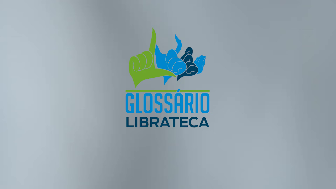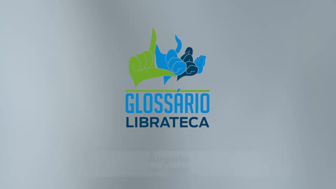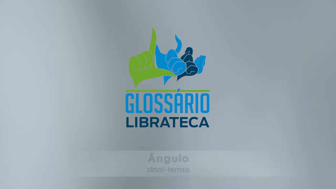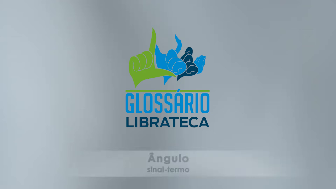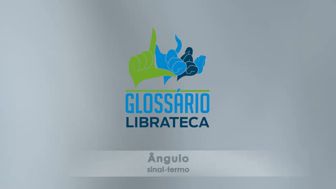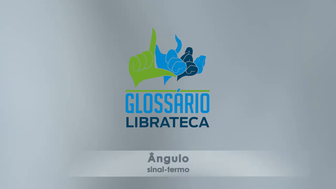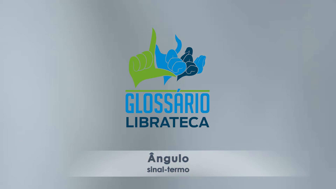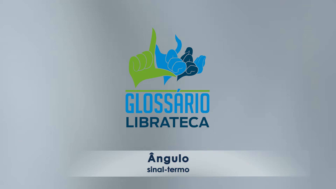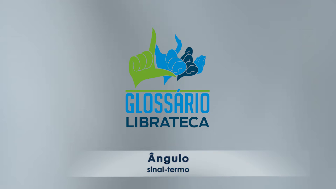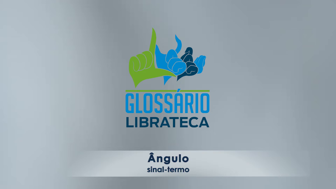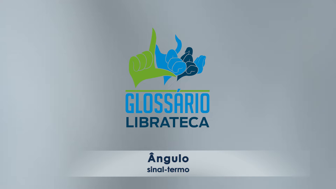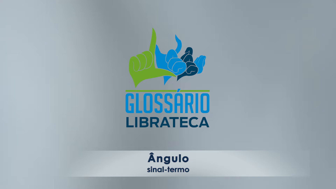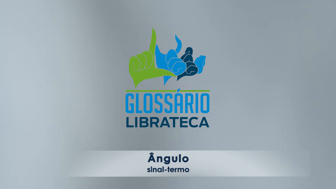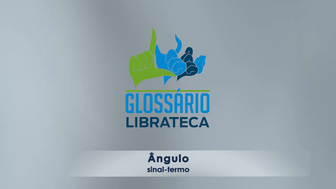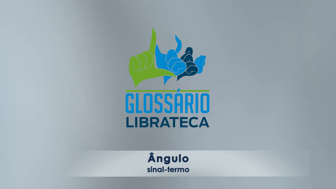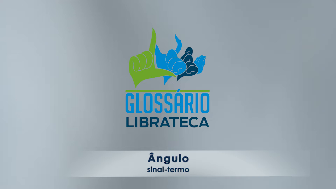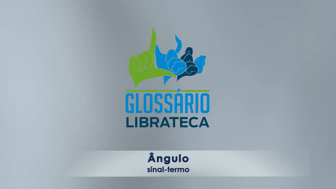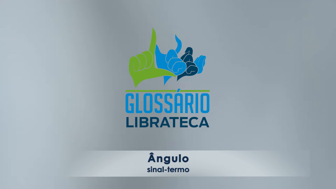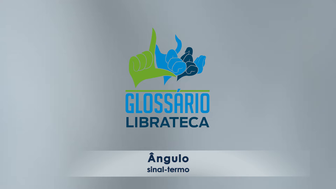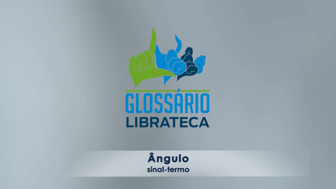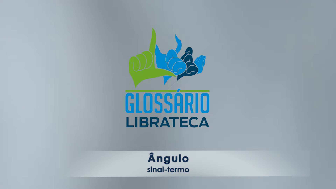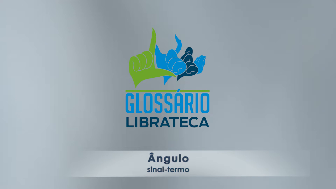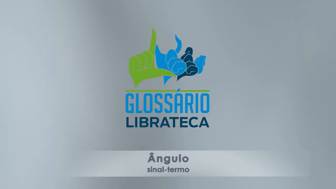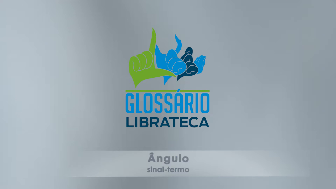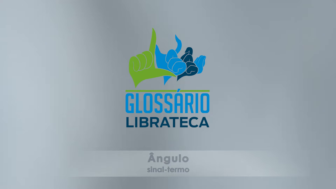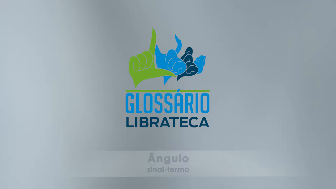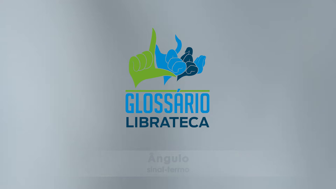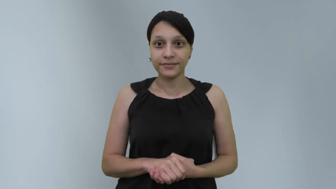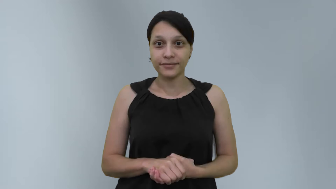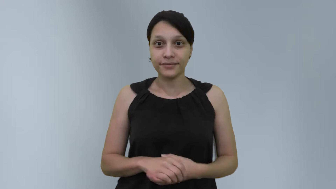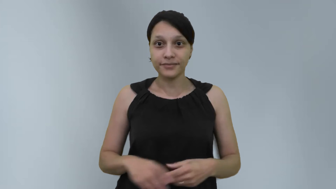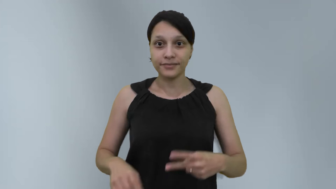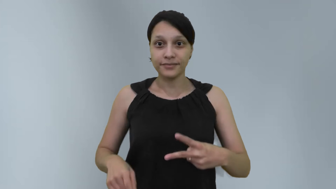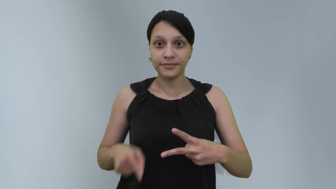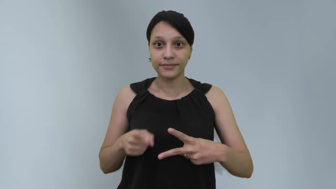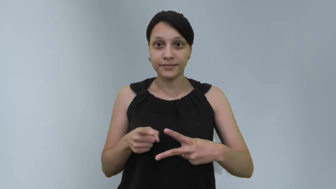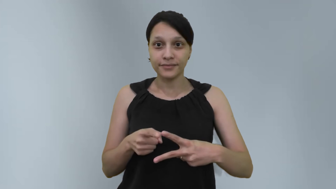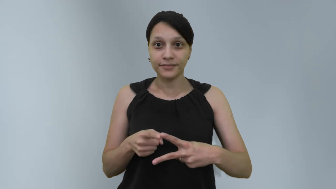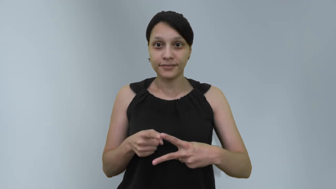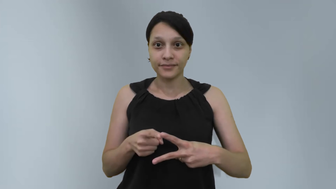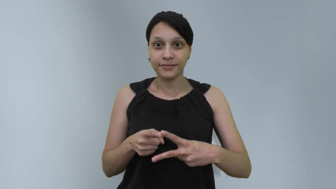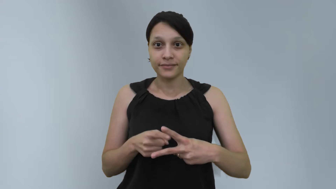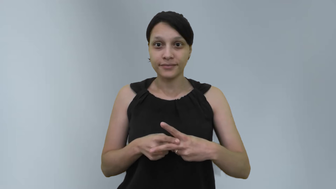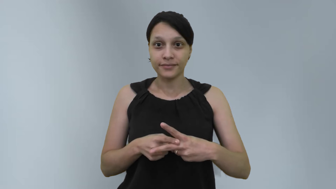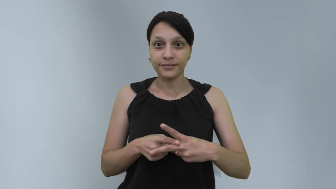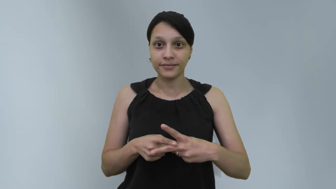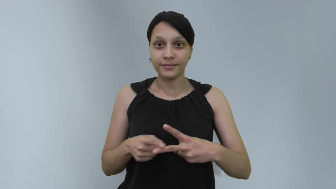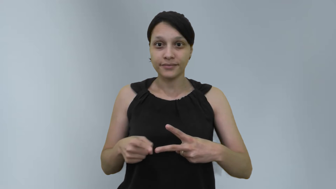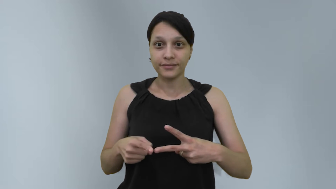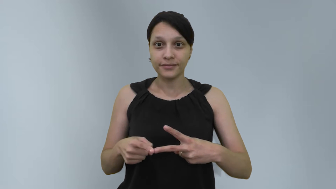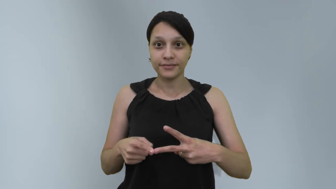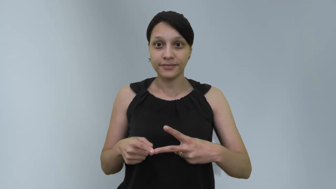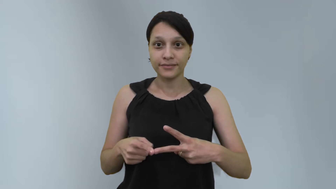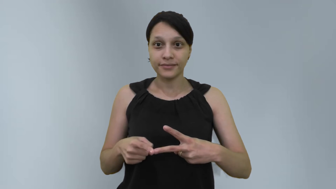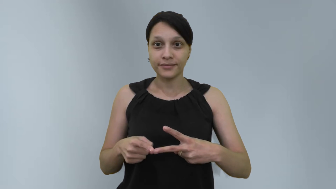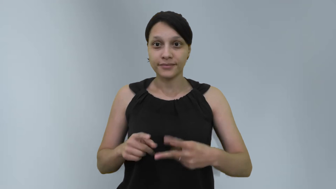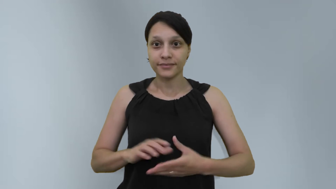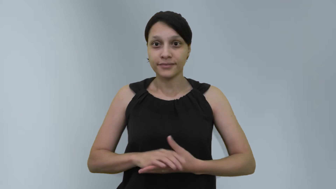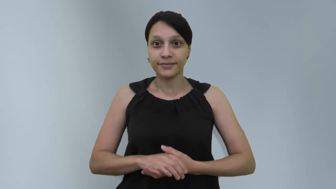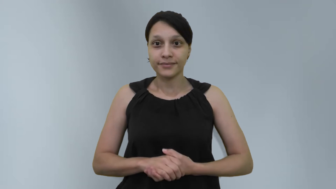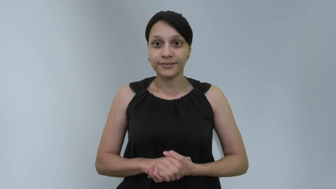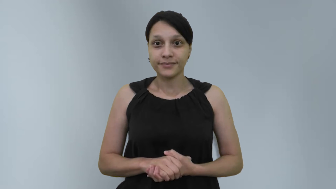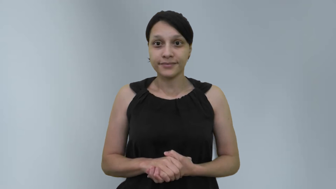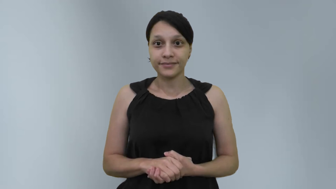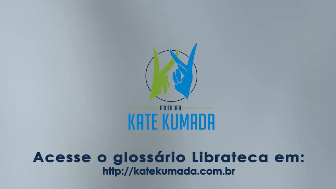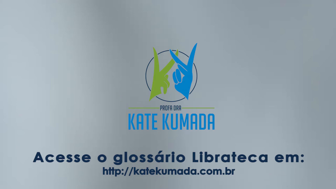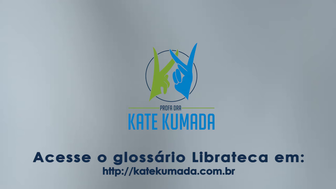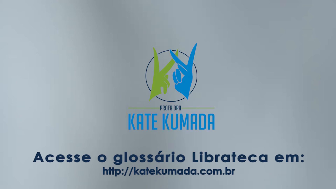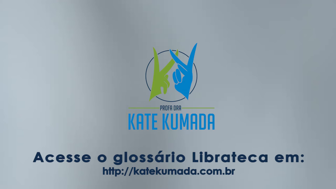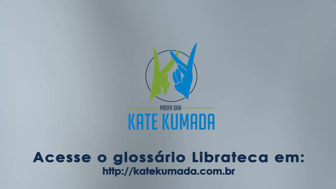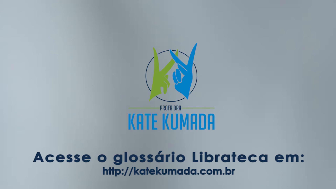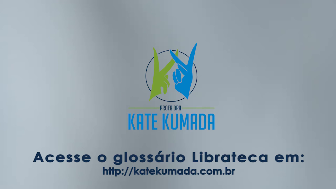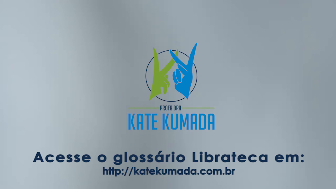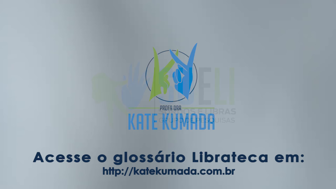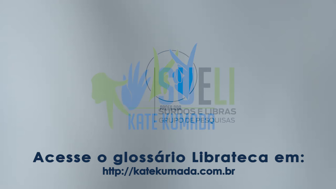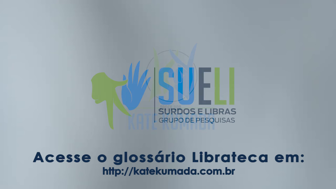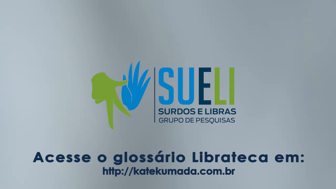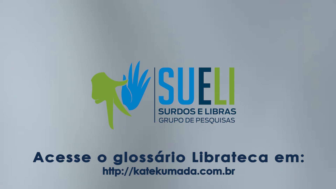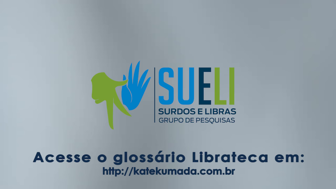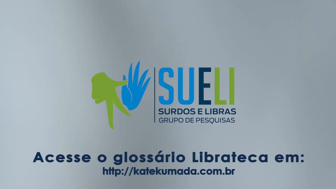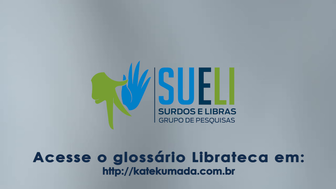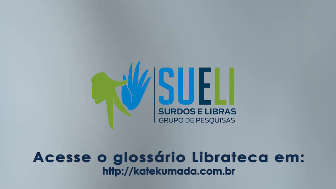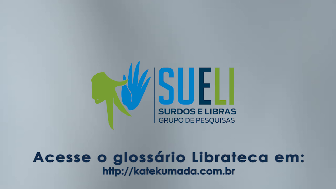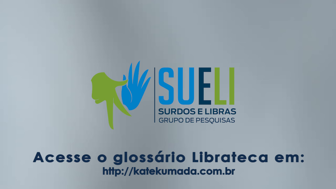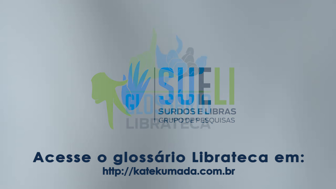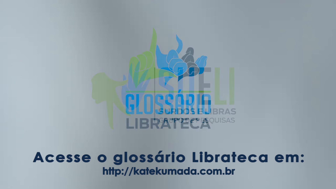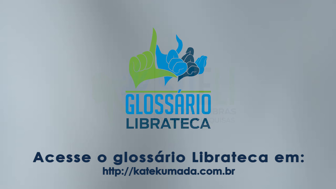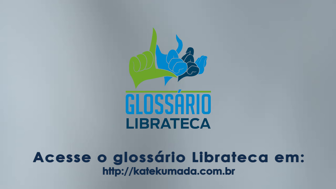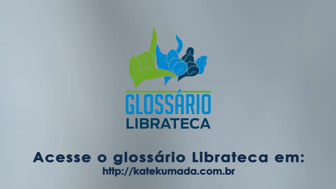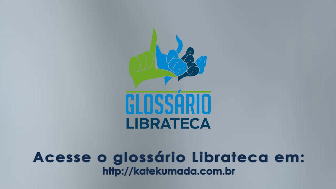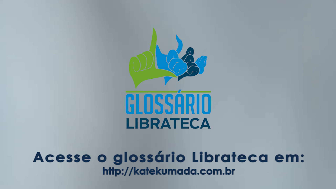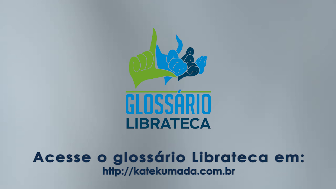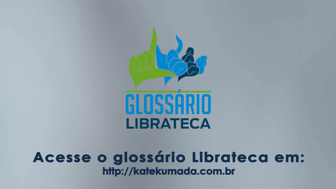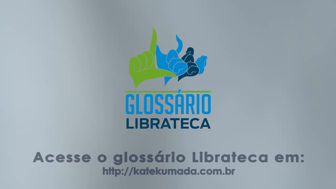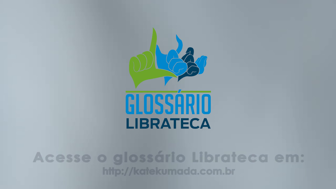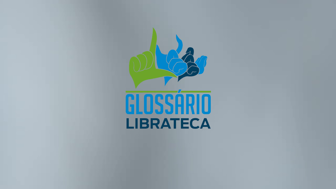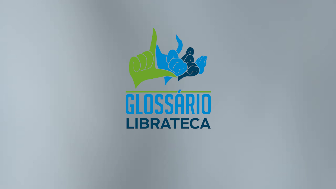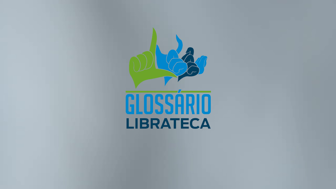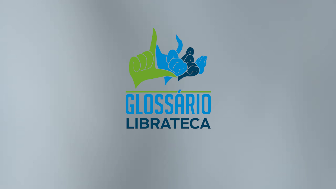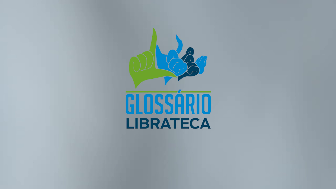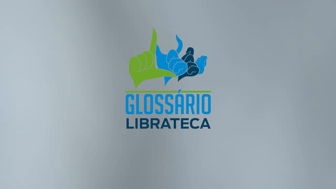Ângulo